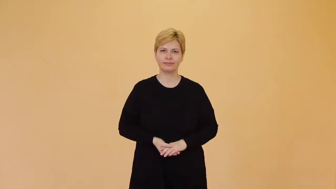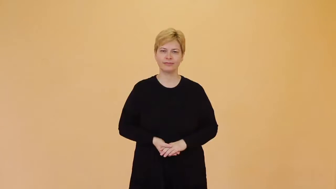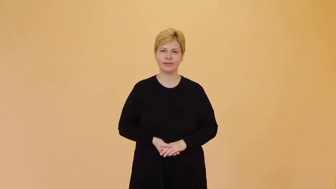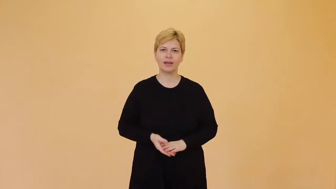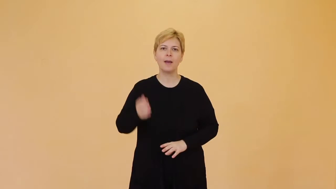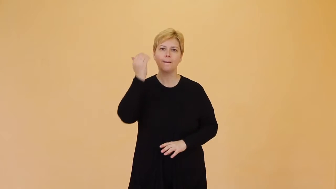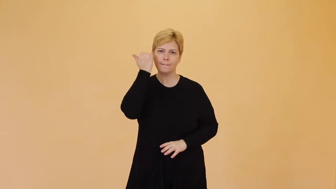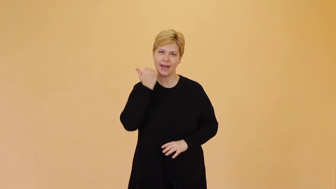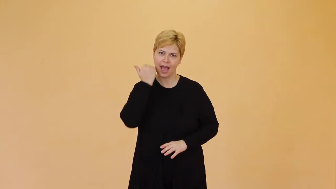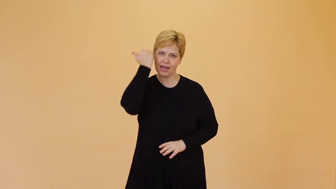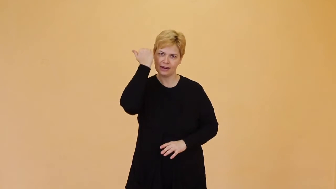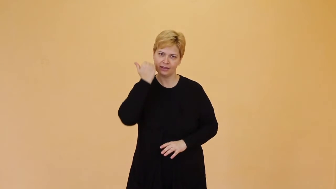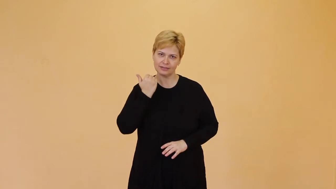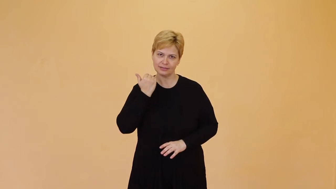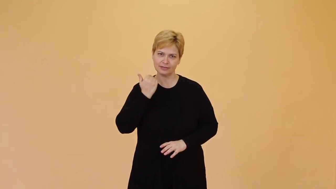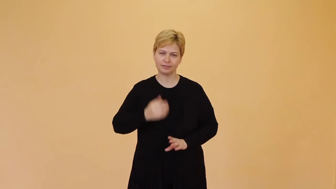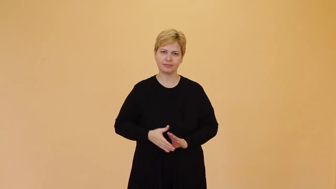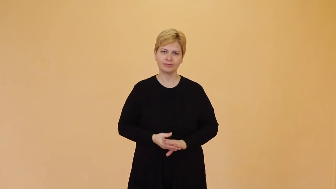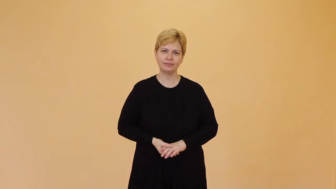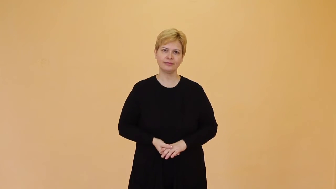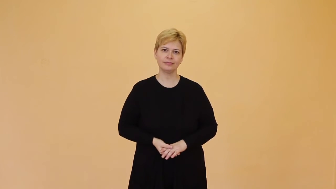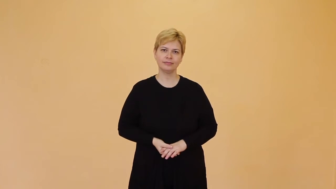marec